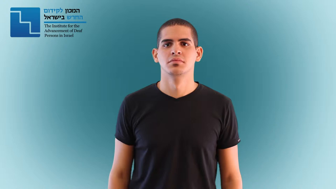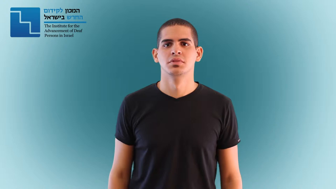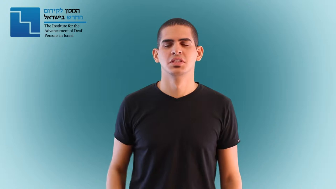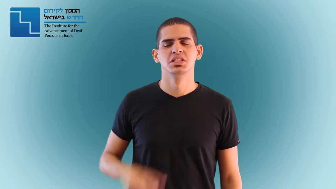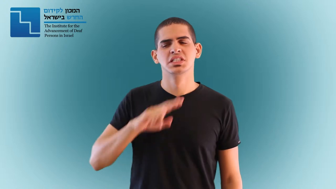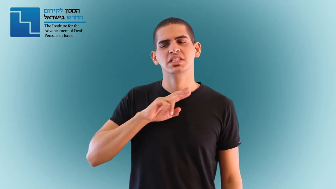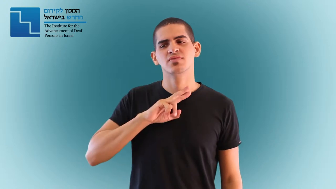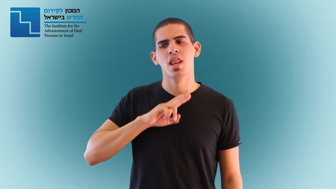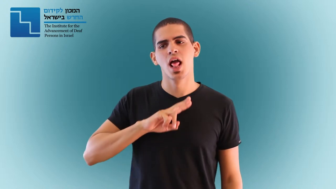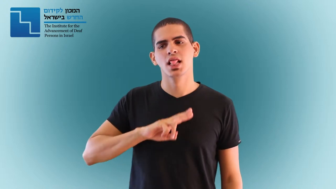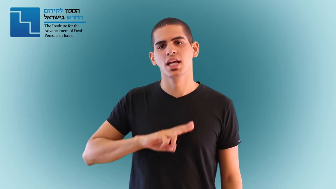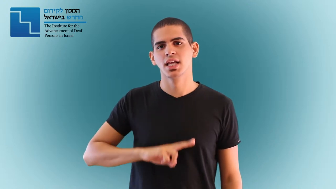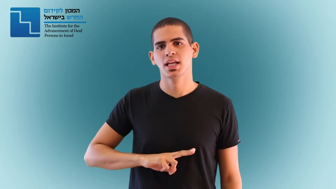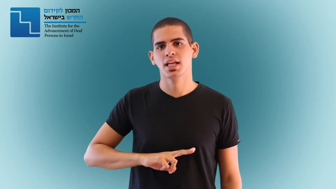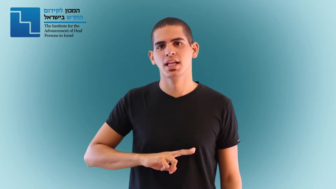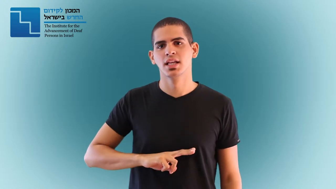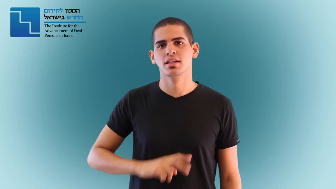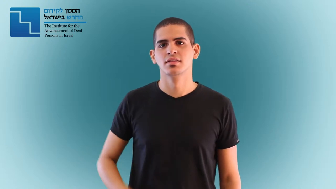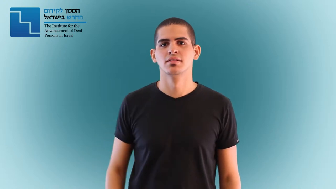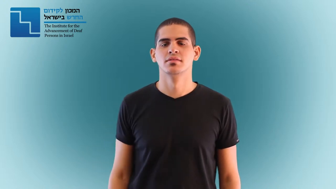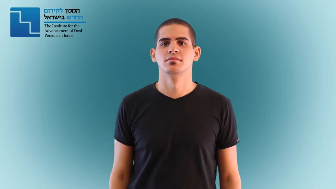סבלני